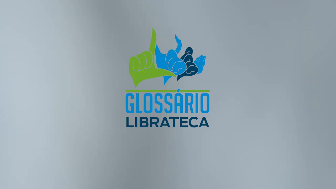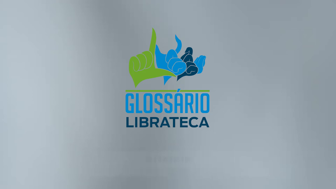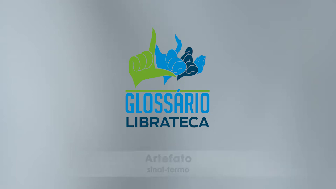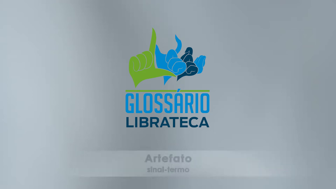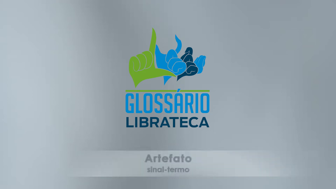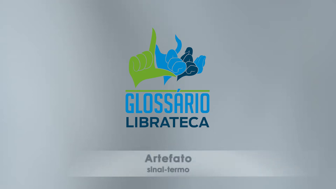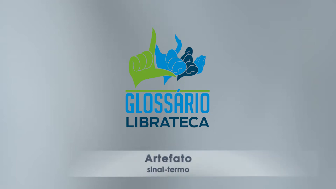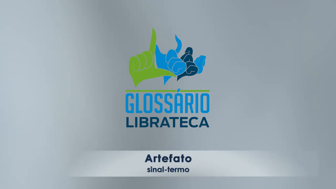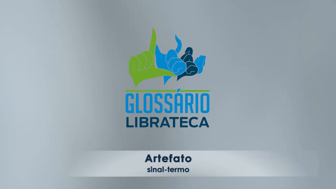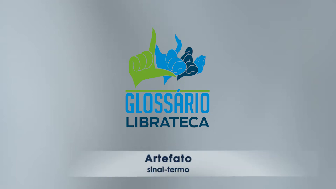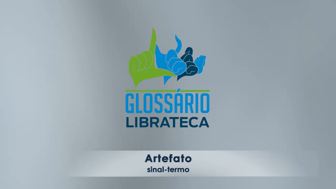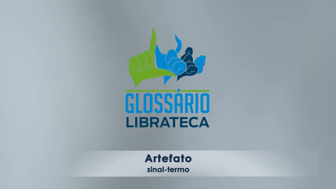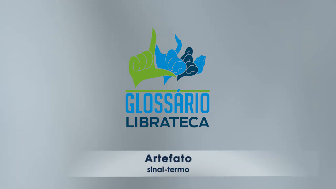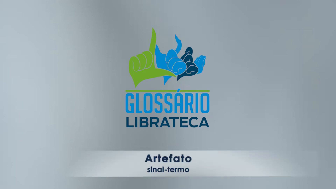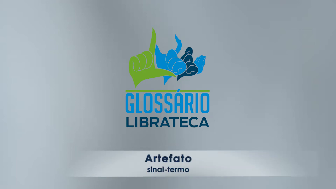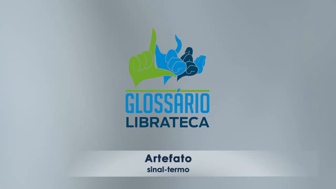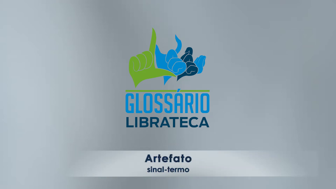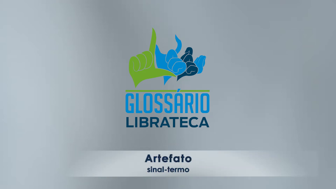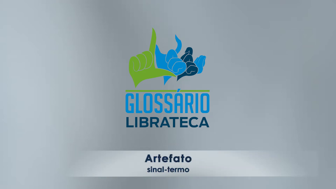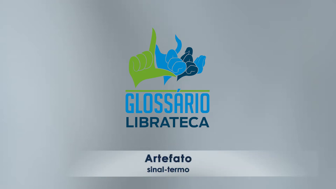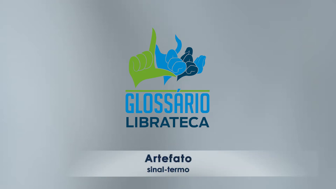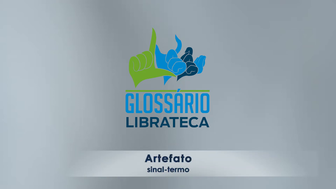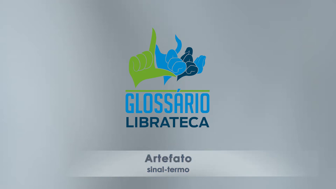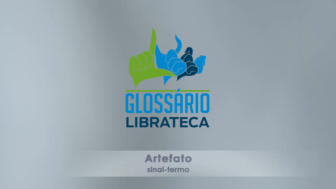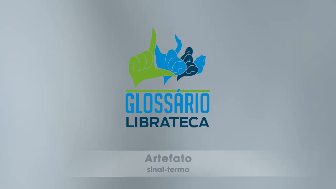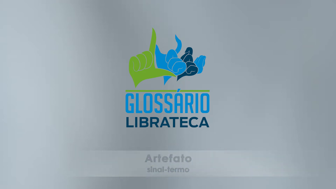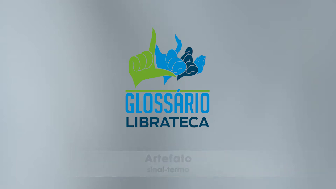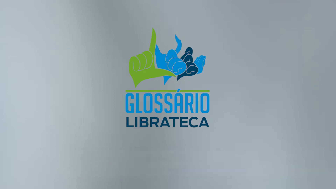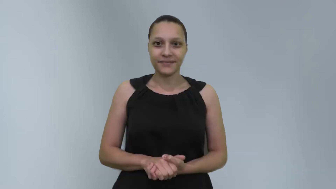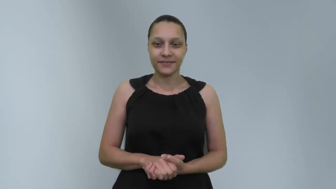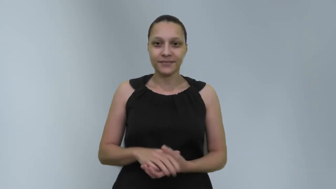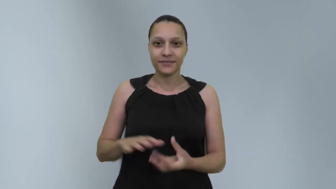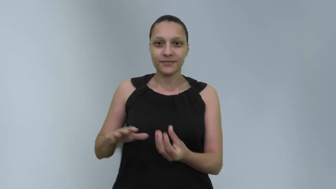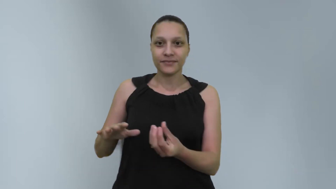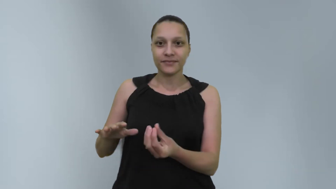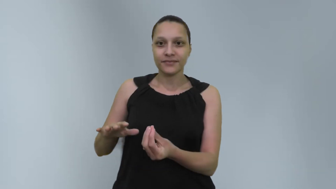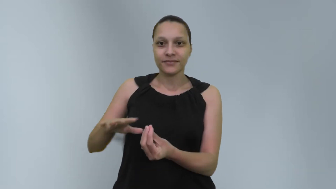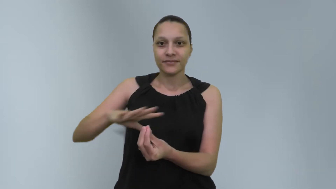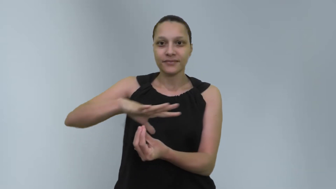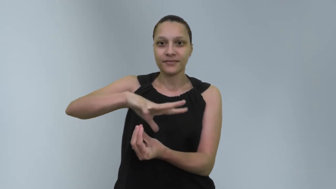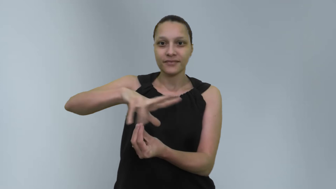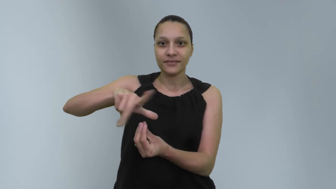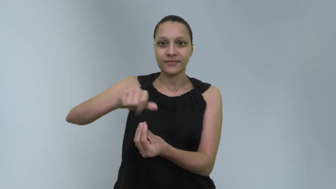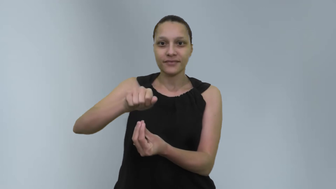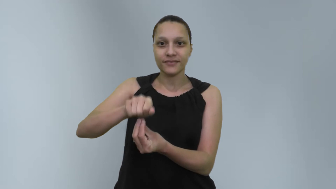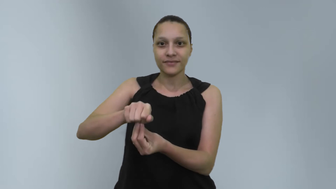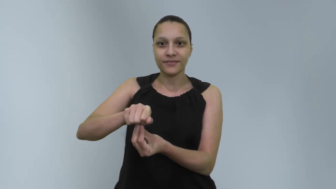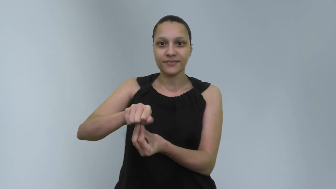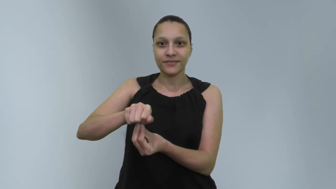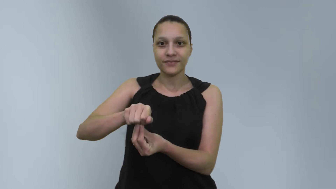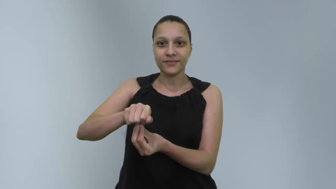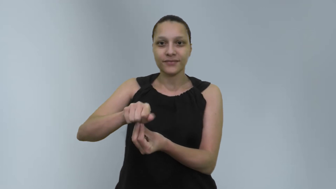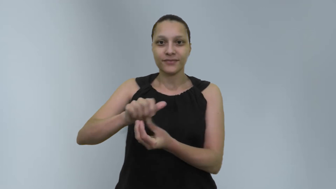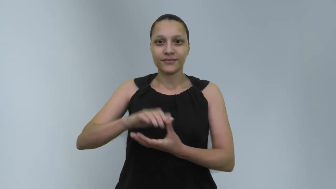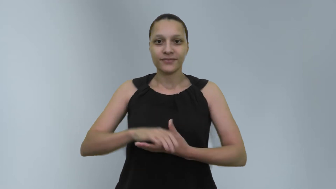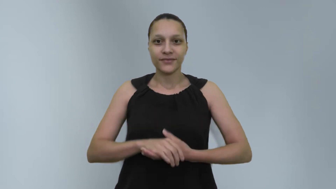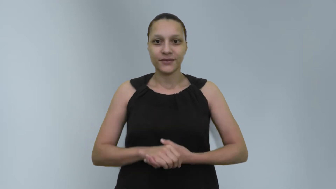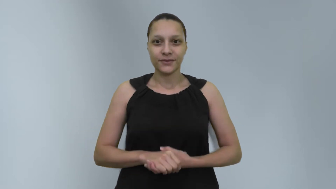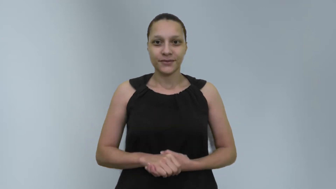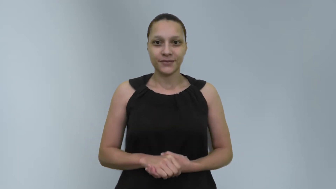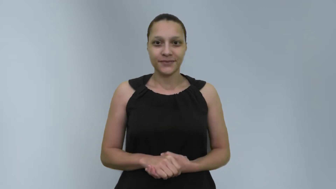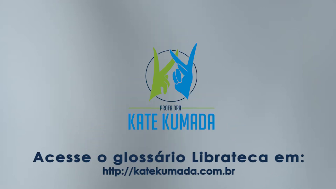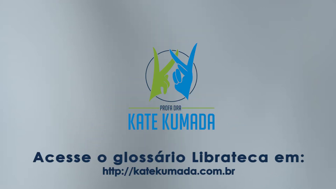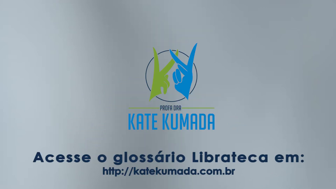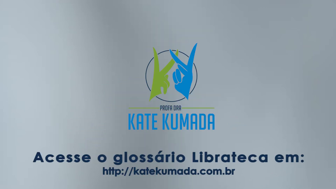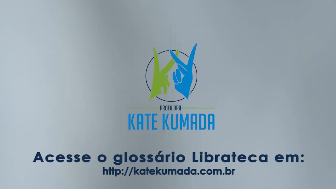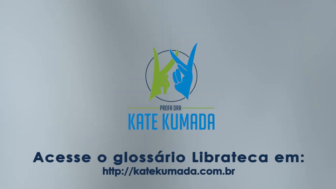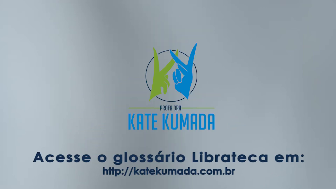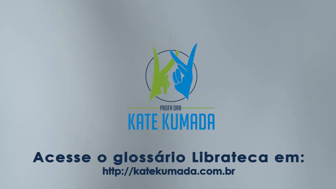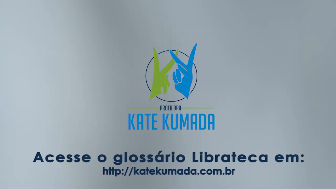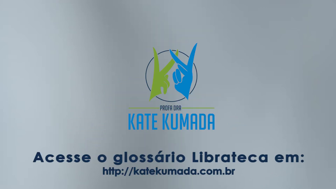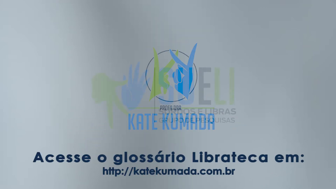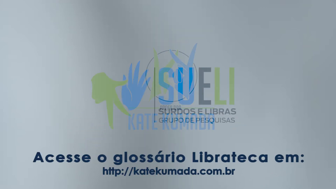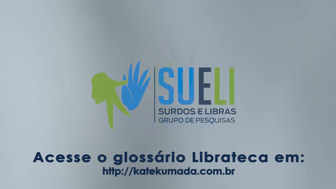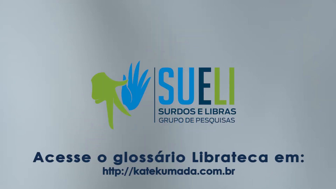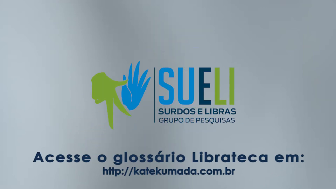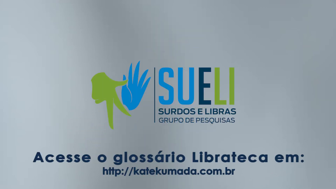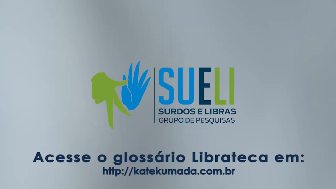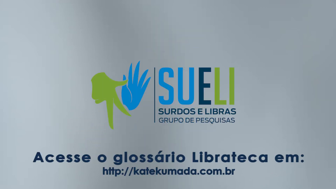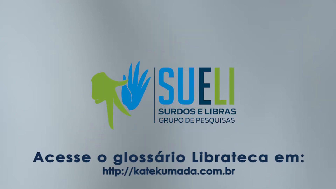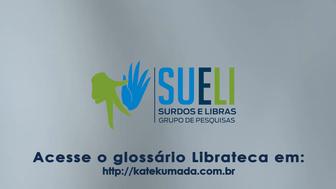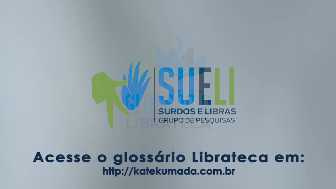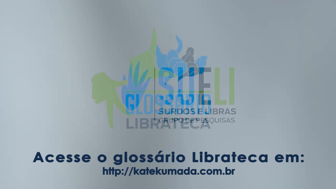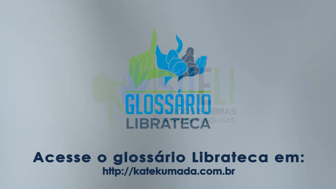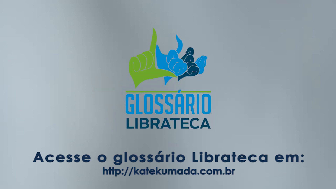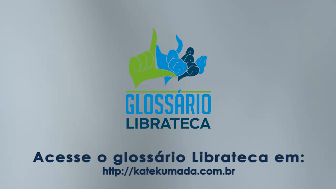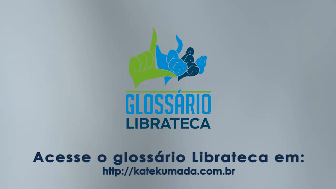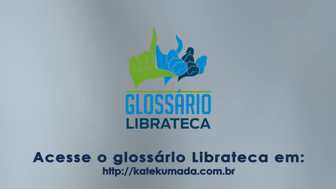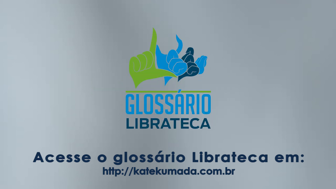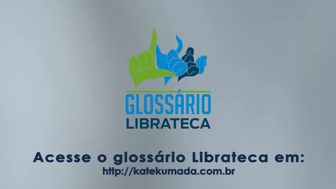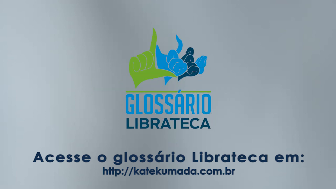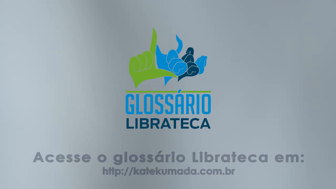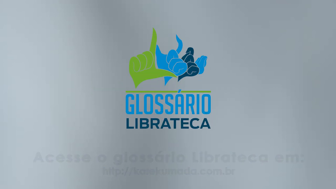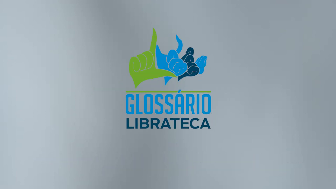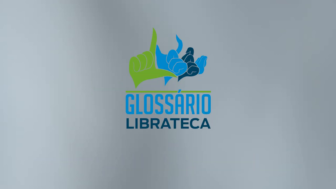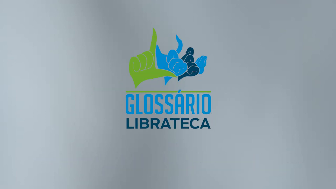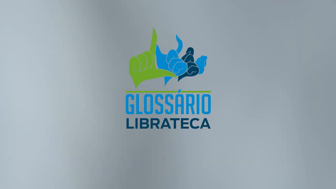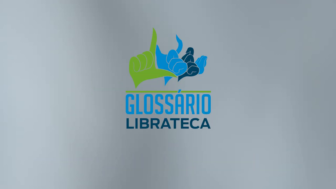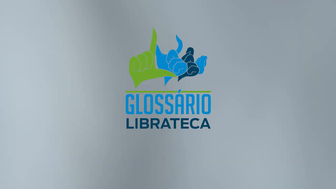Artefato